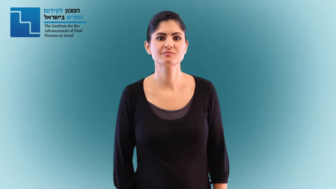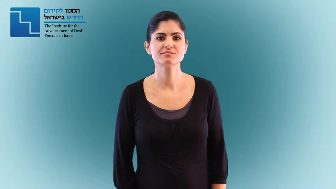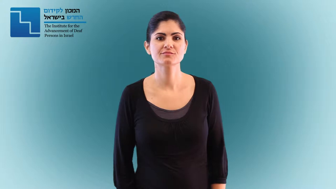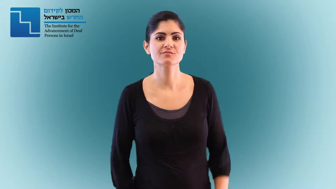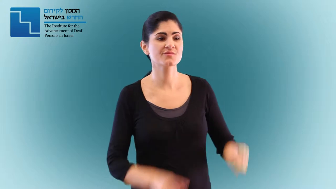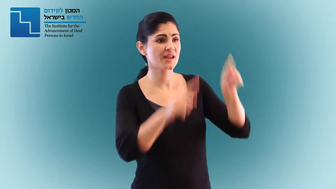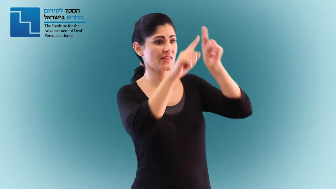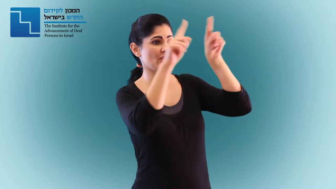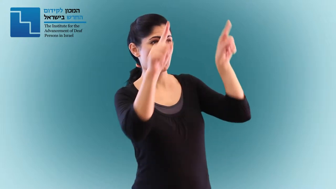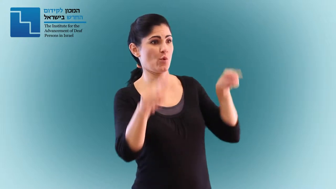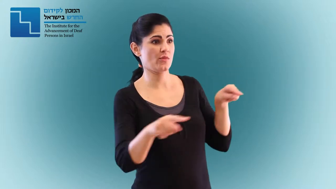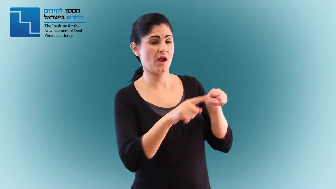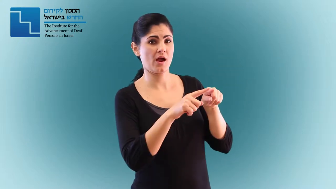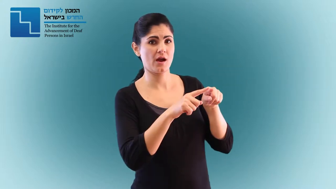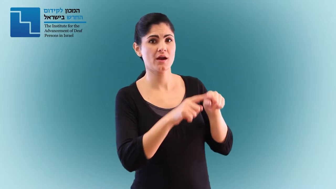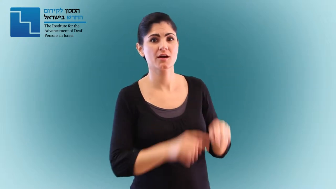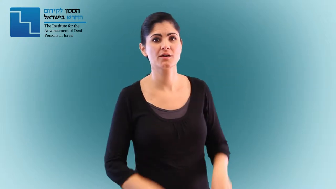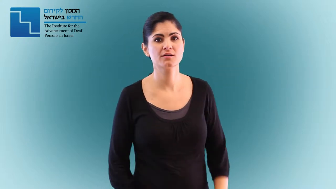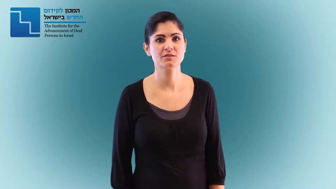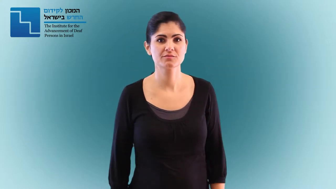תמונה